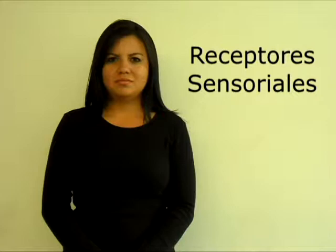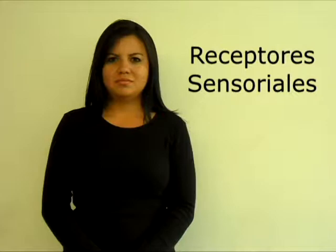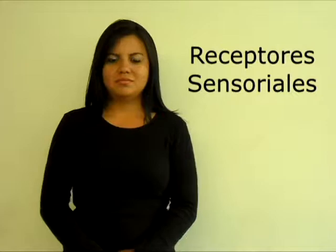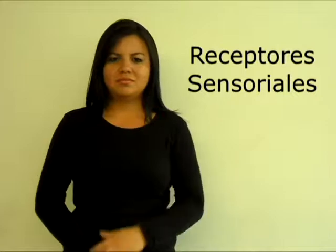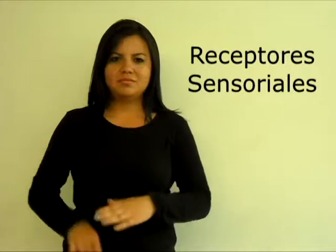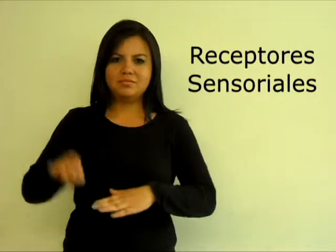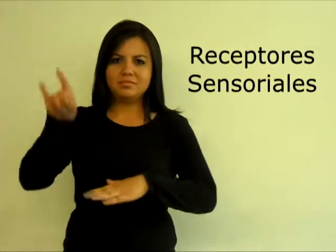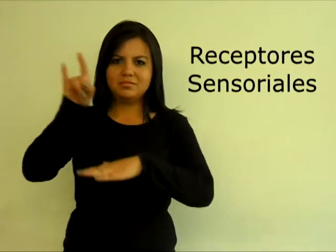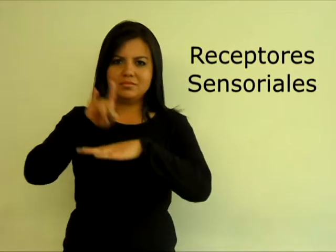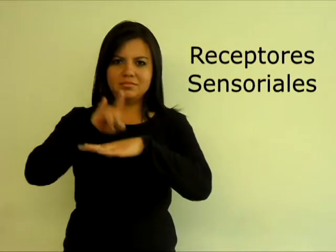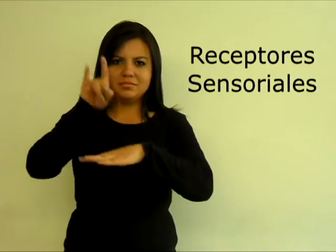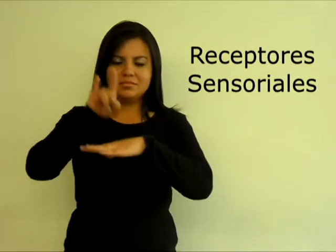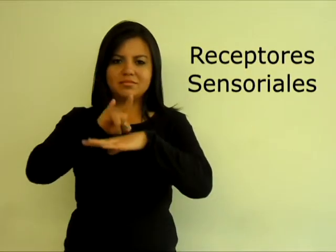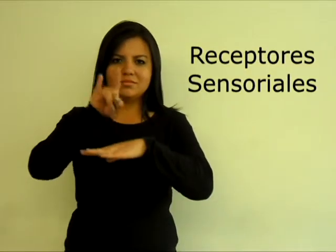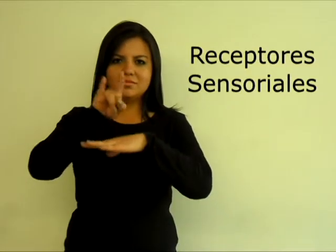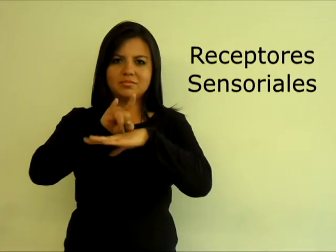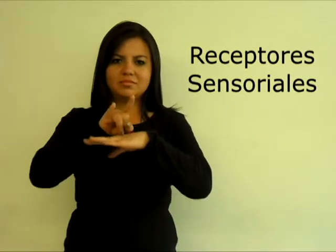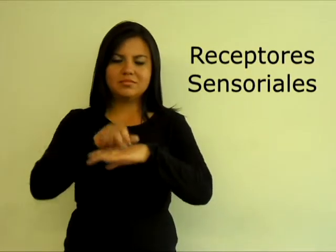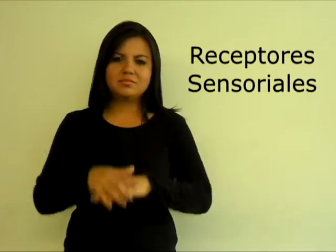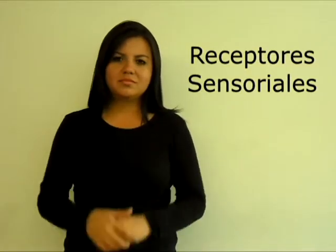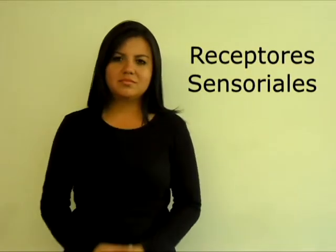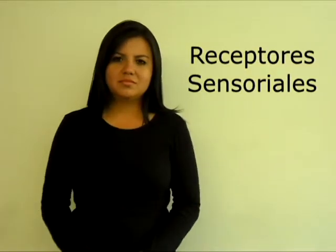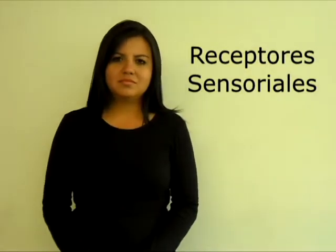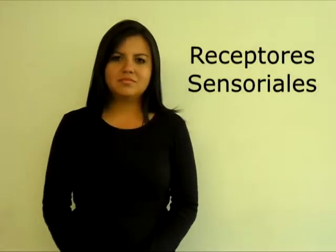Receptores Sensoriales